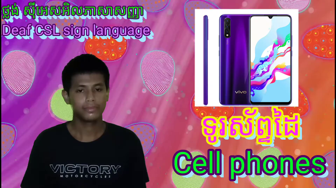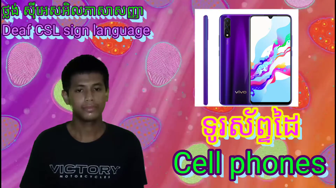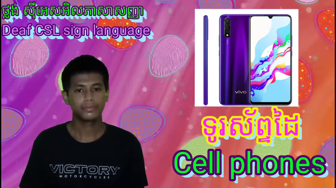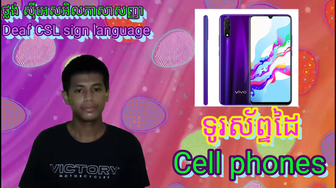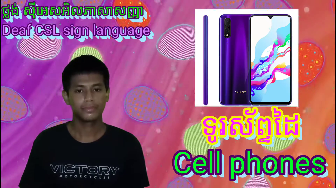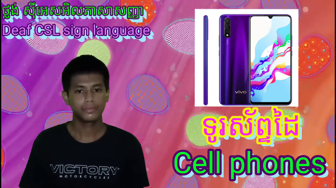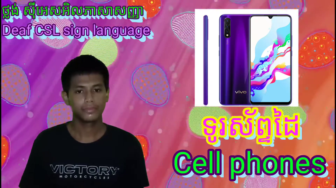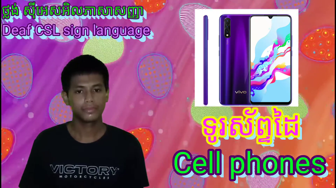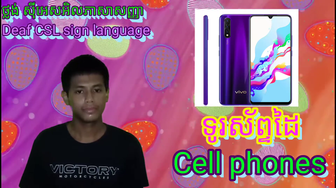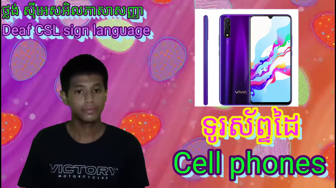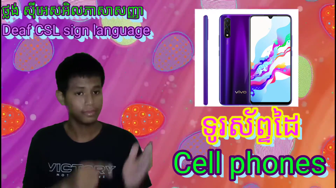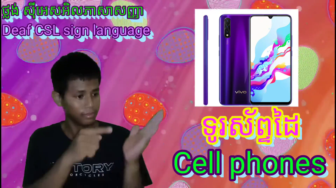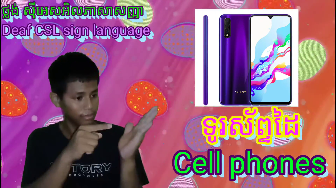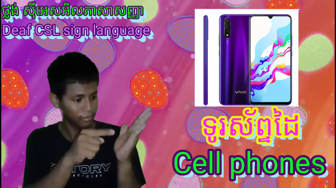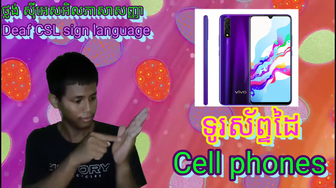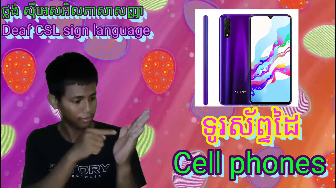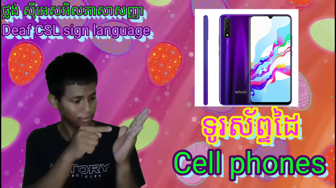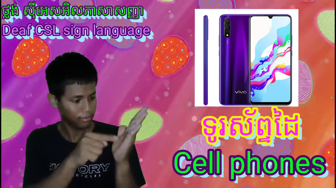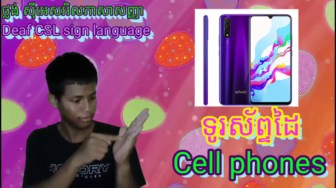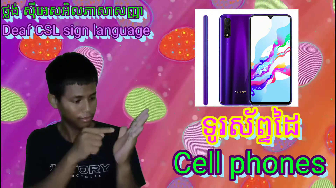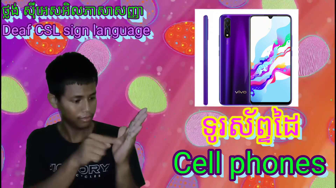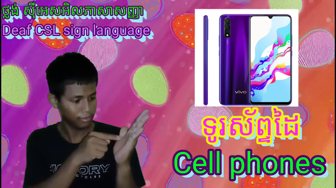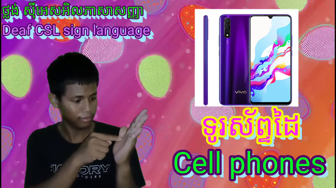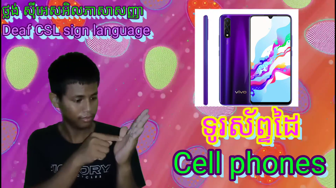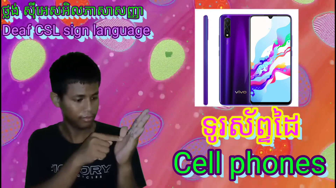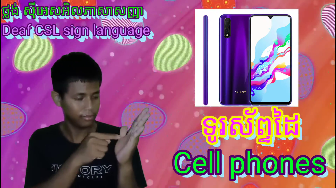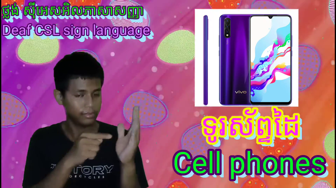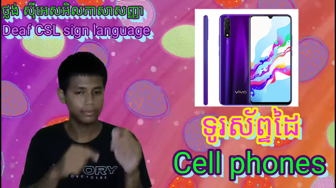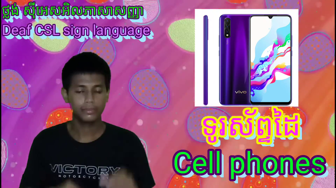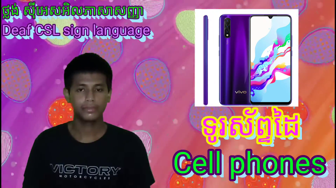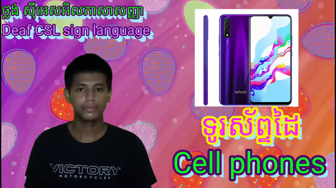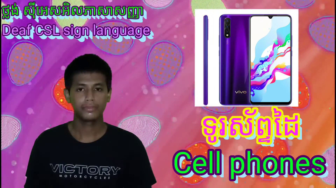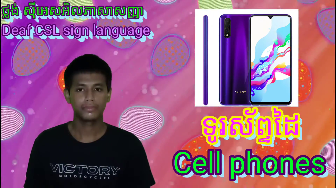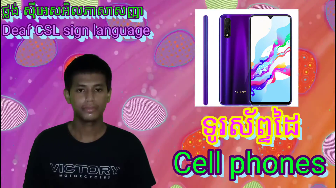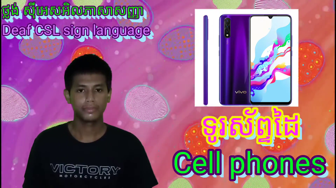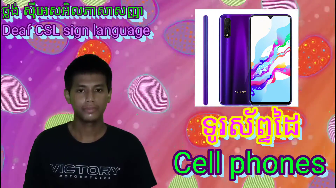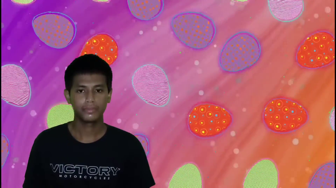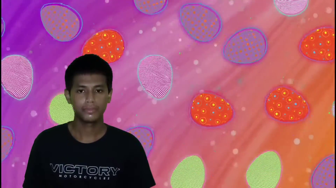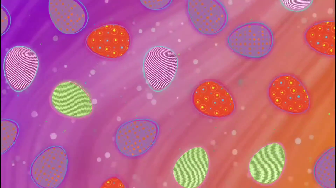ទូរស័ព្ទដៃ